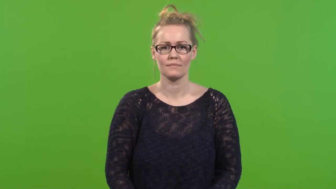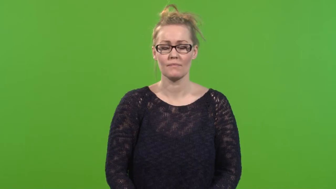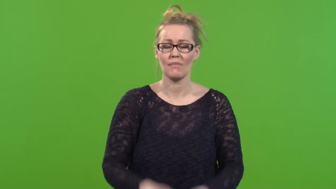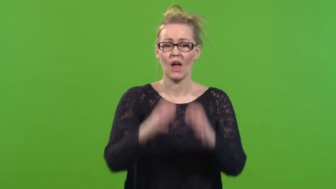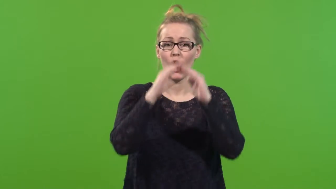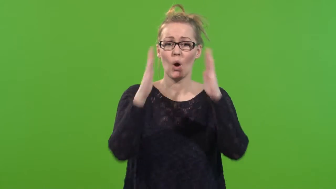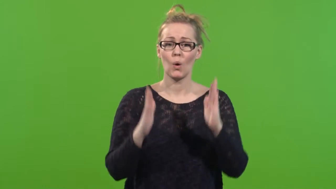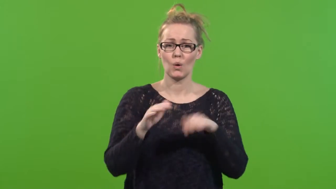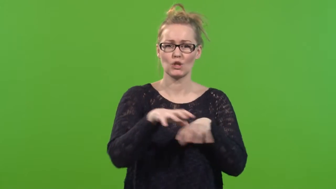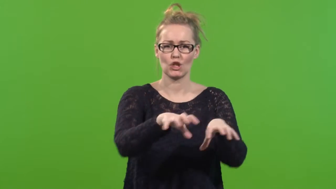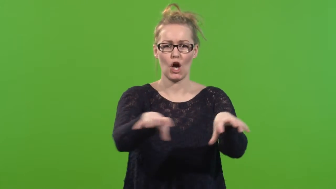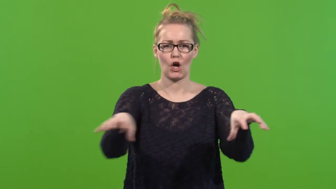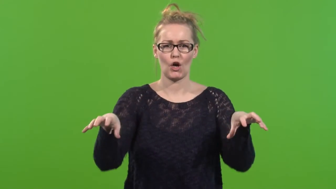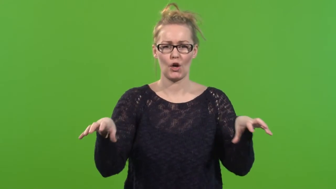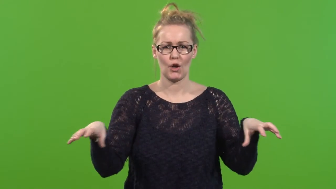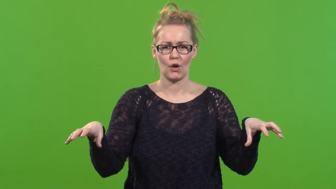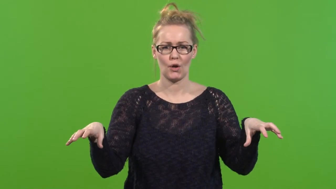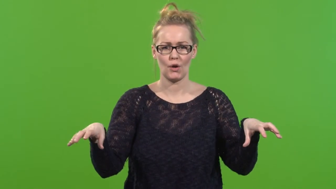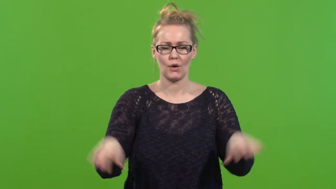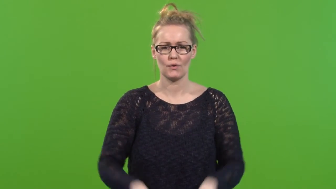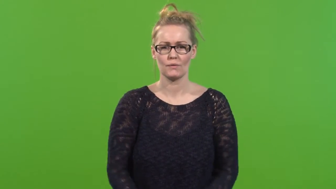Húsgögn